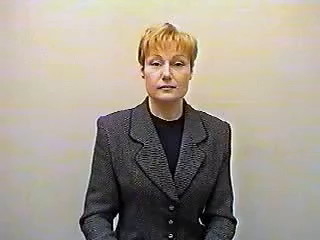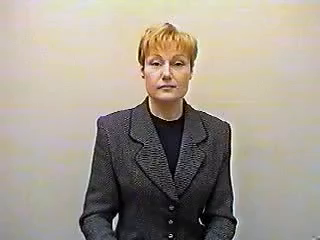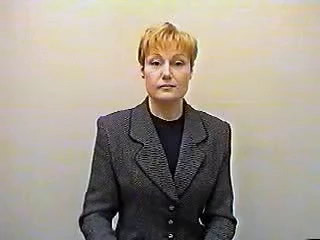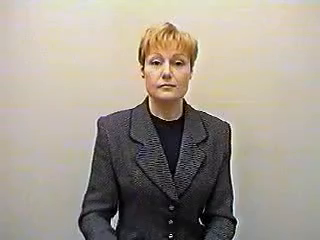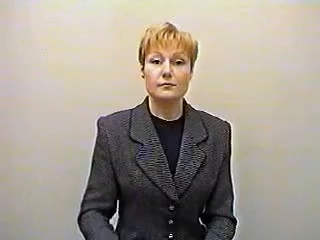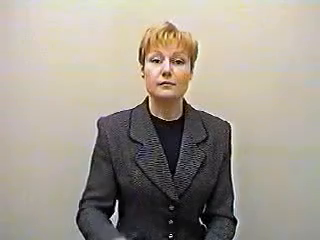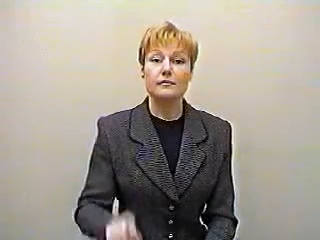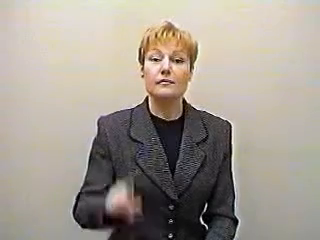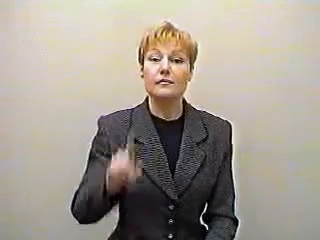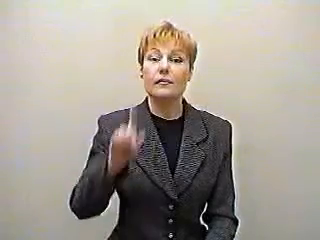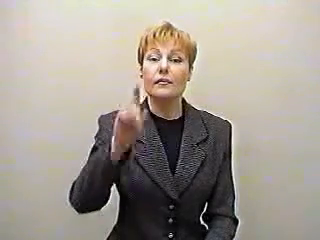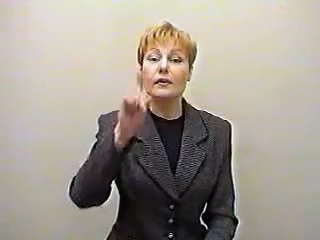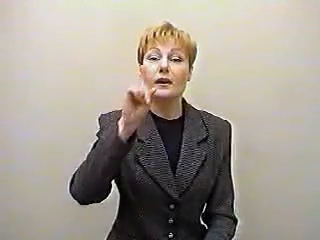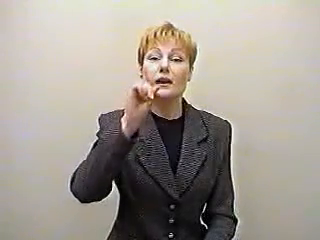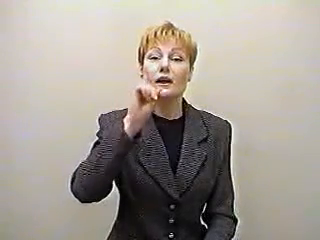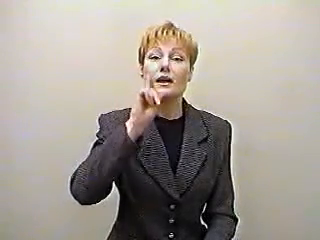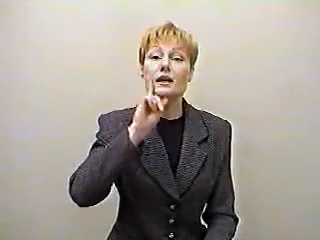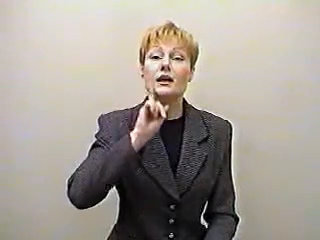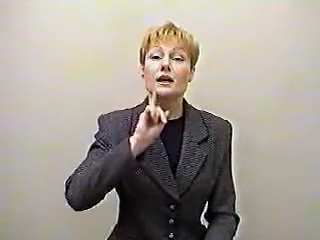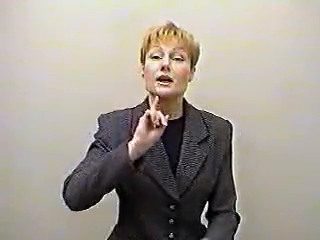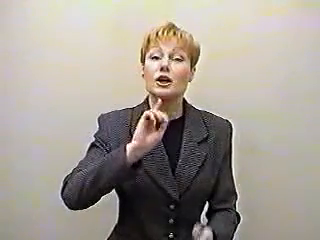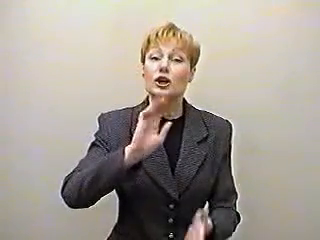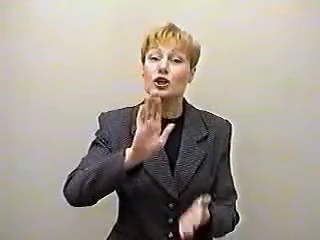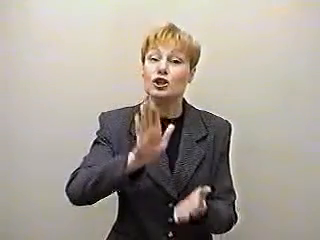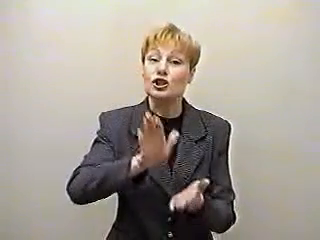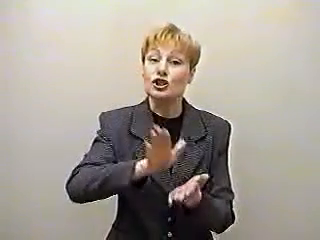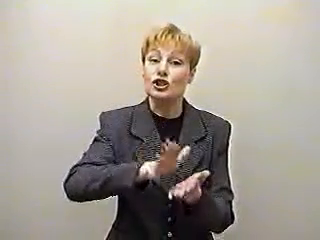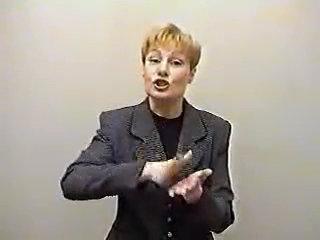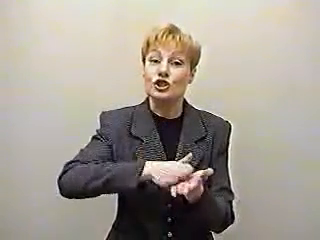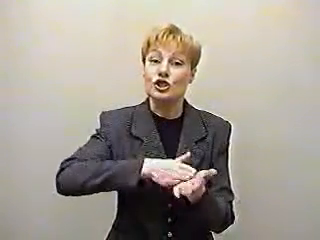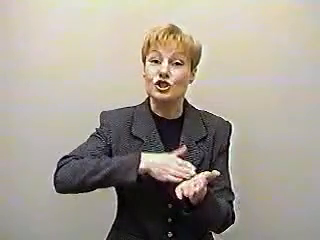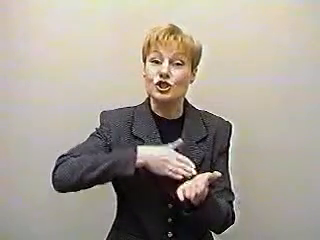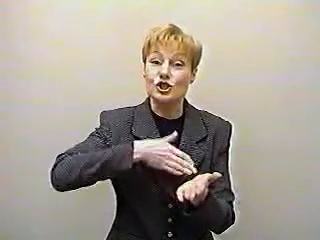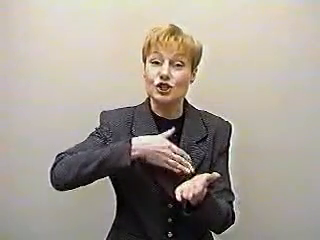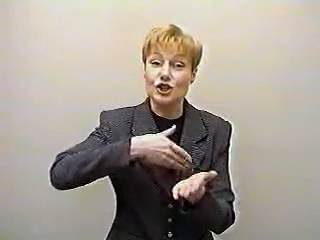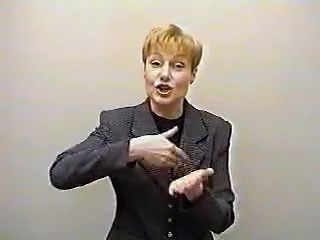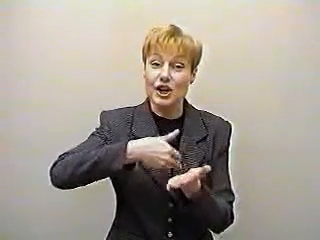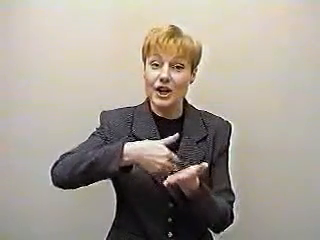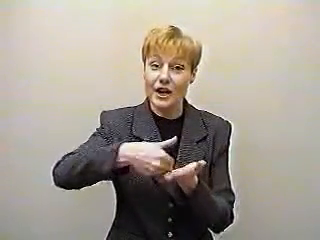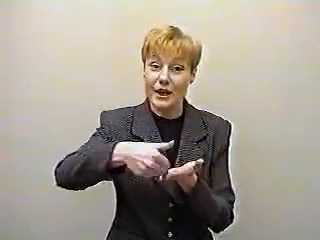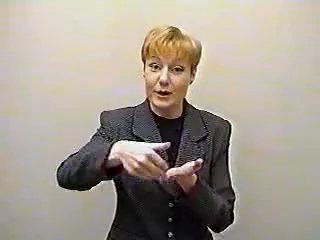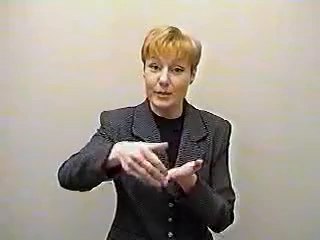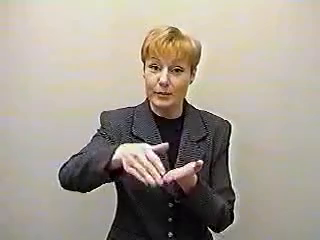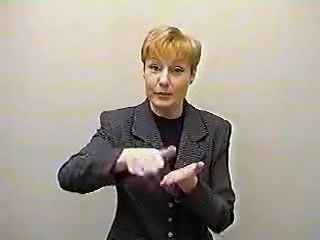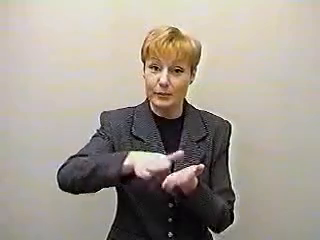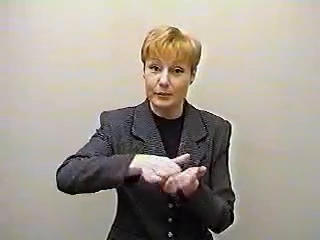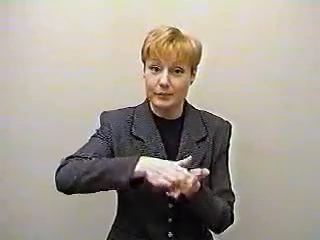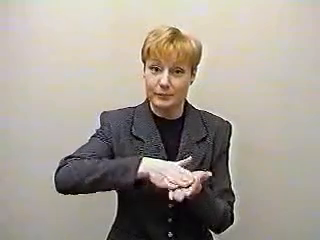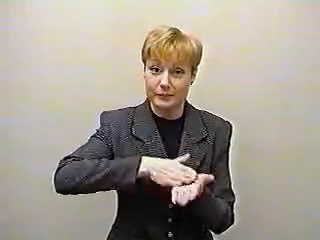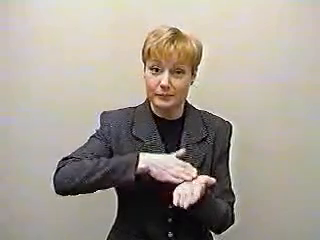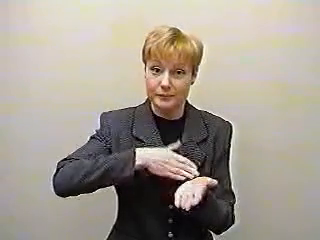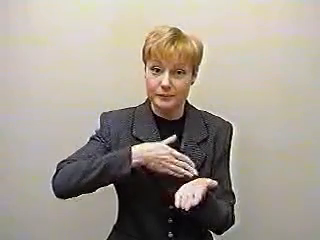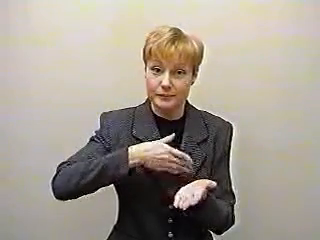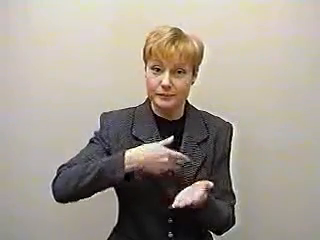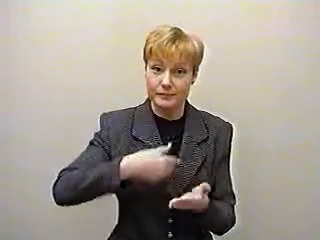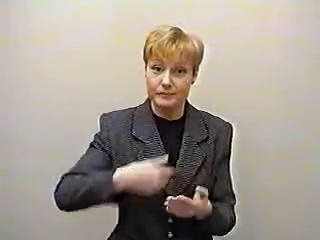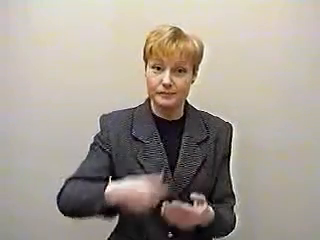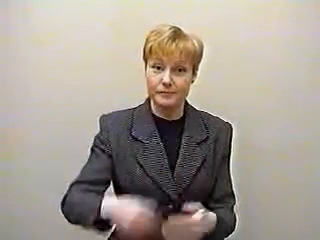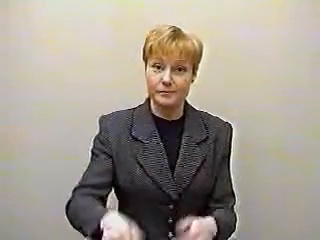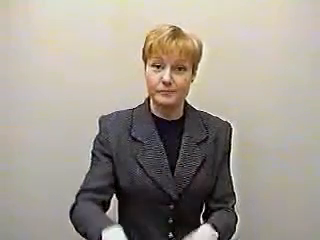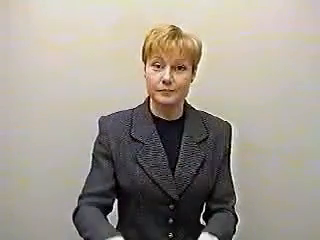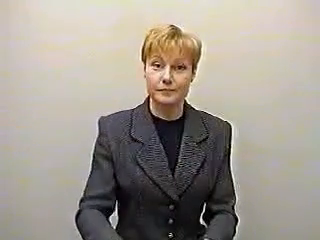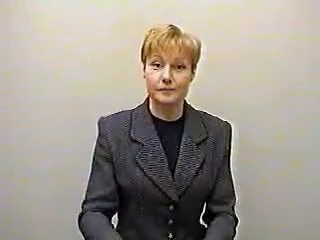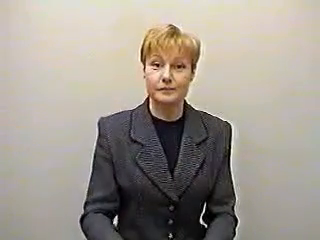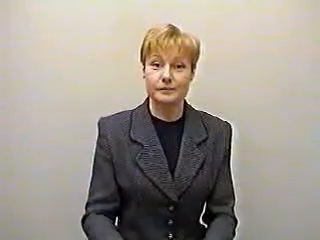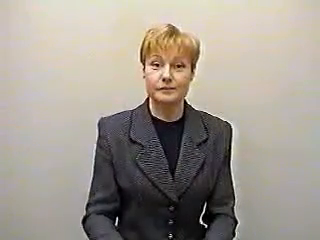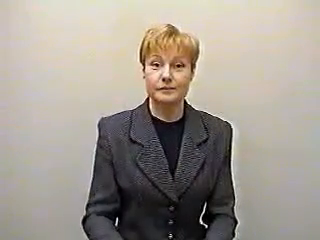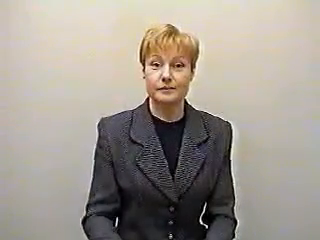джем